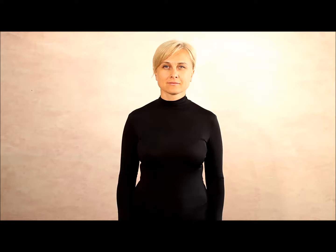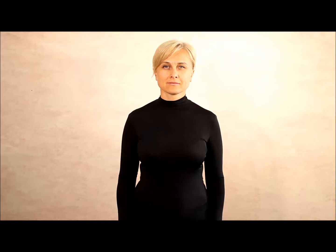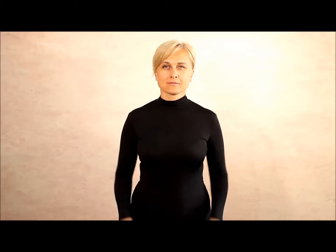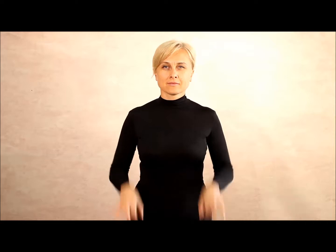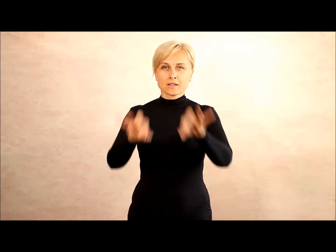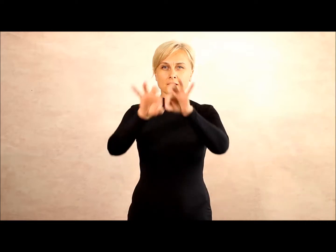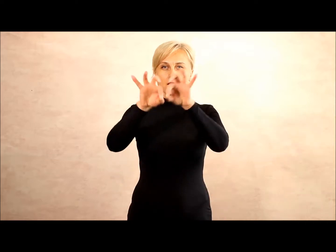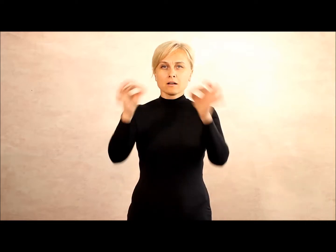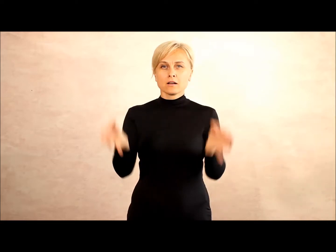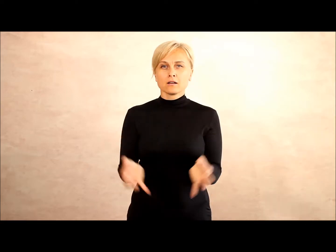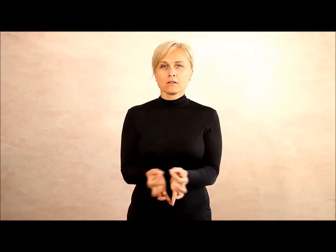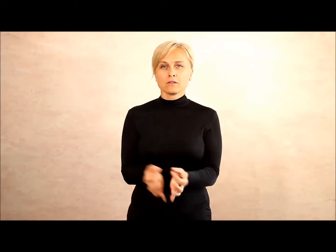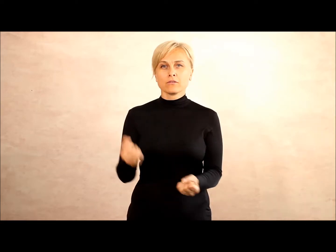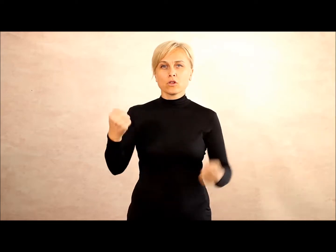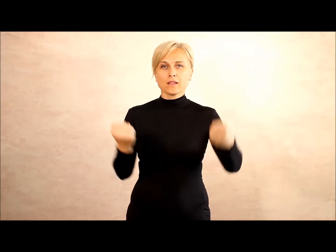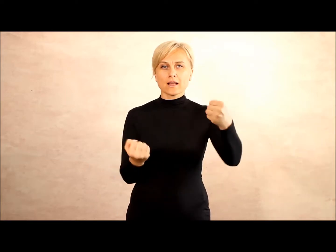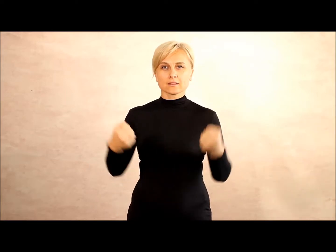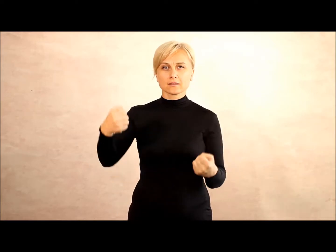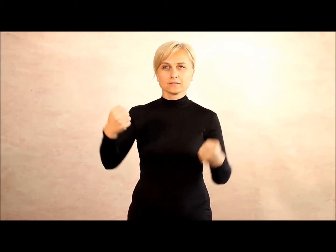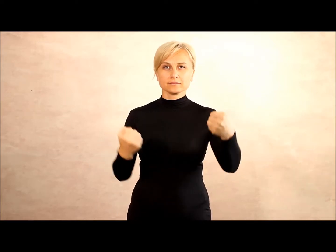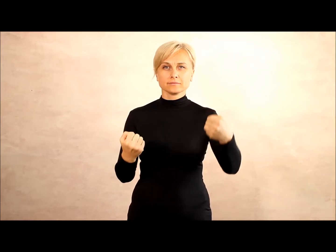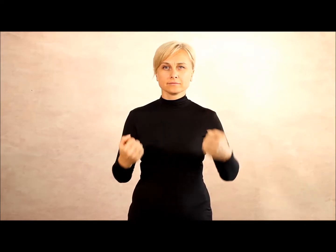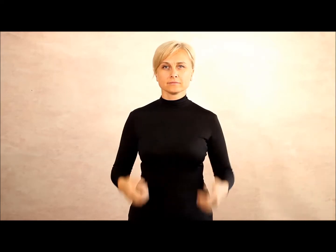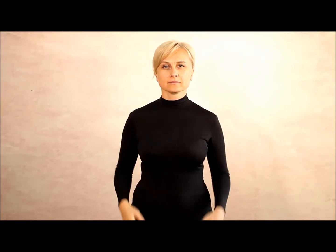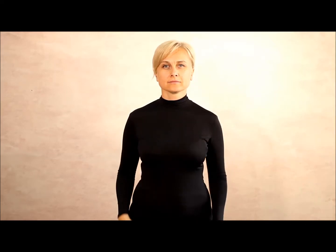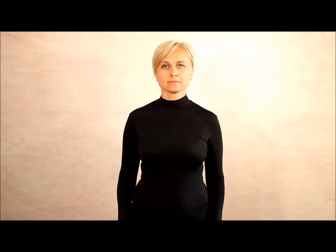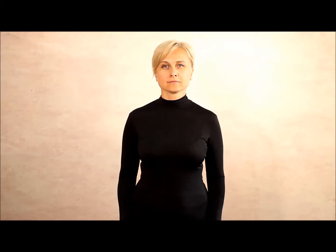Volan